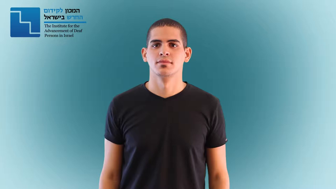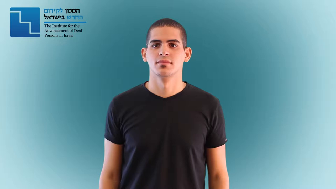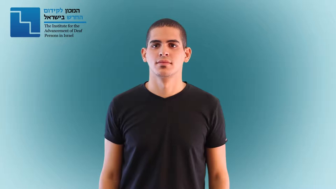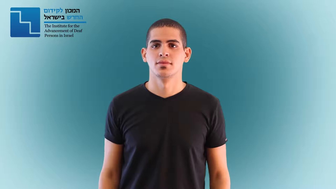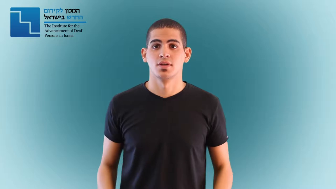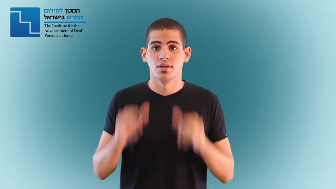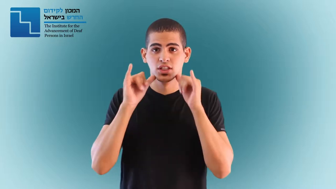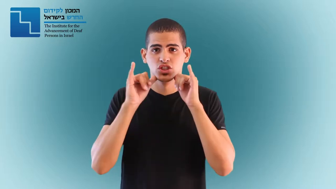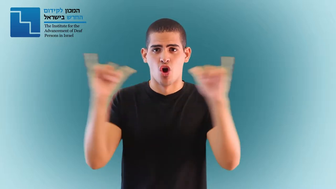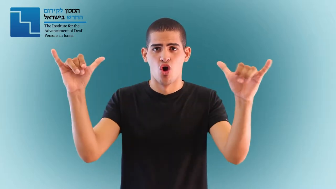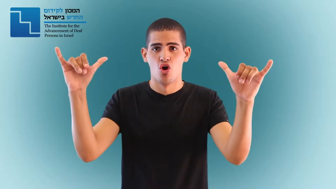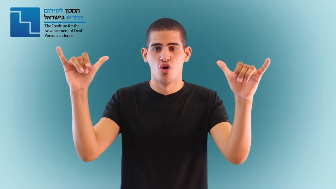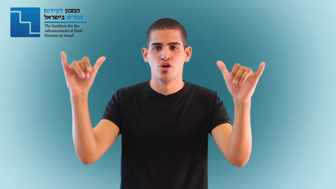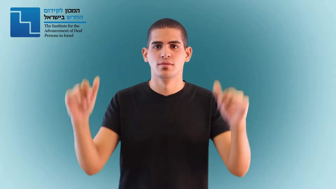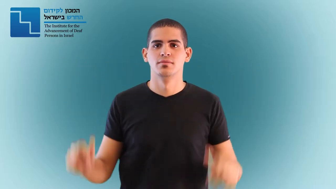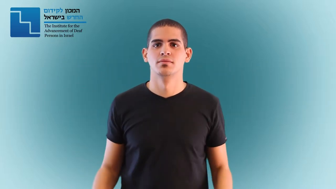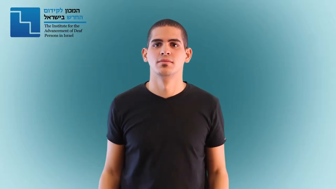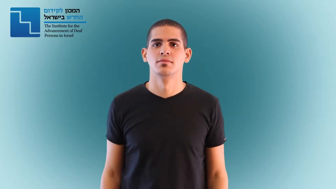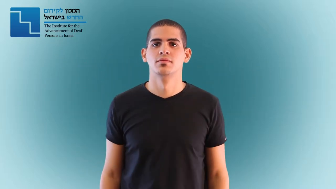לצעוק